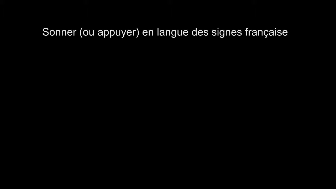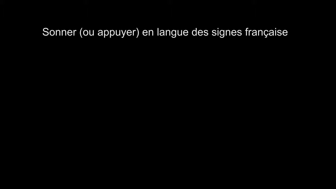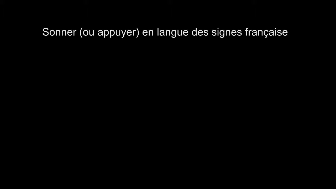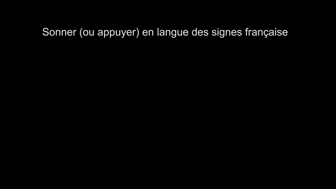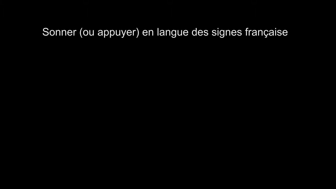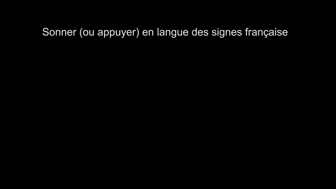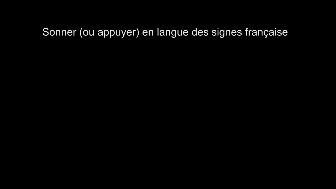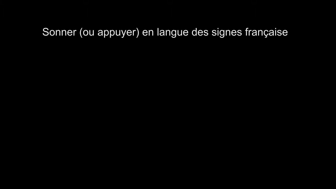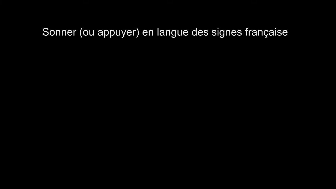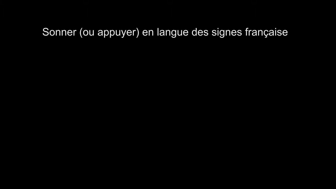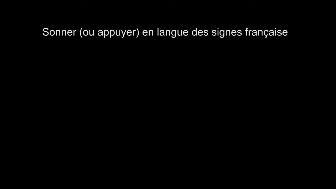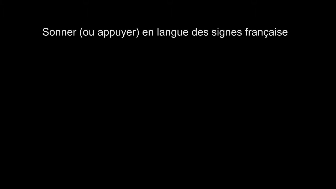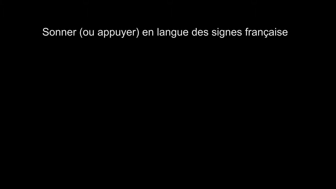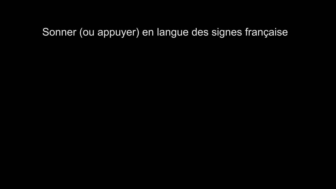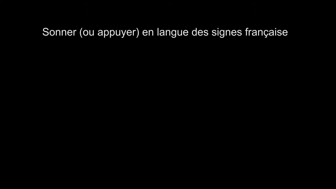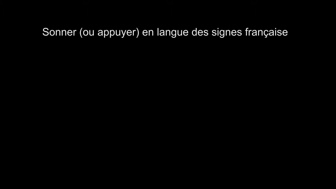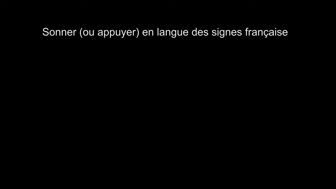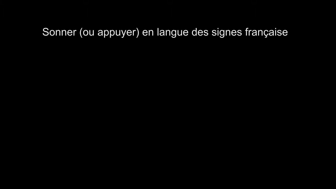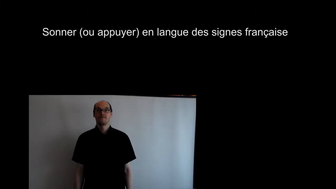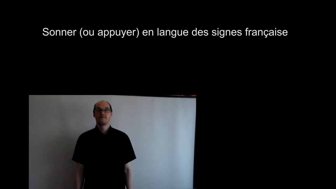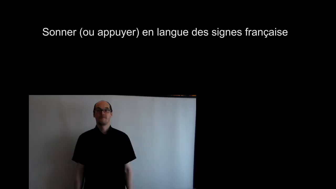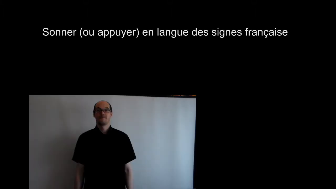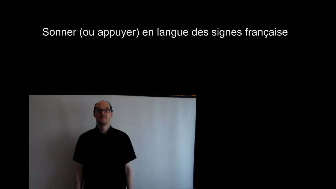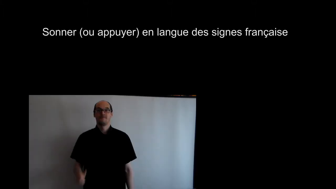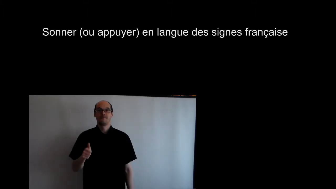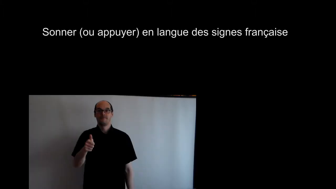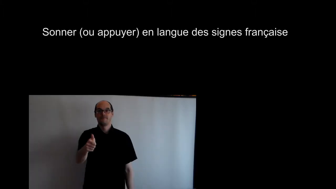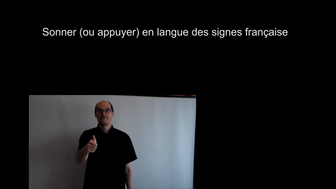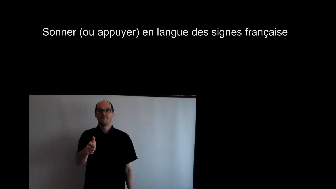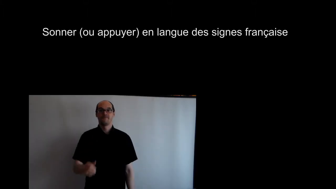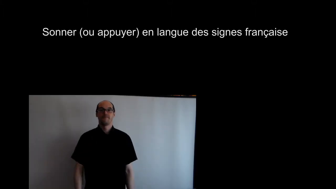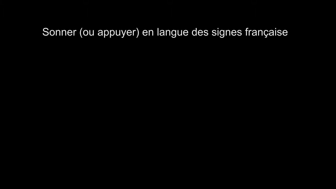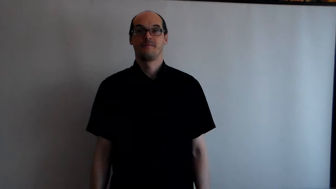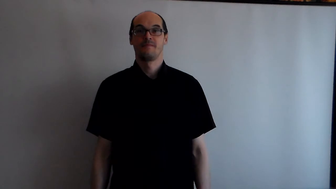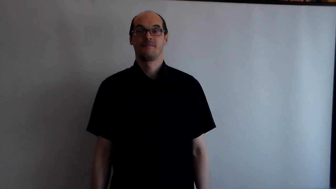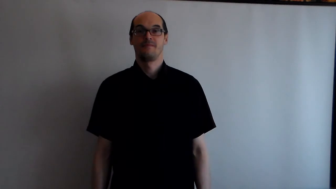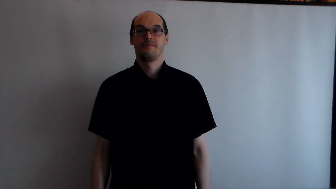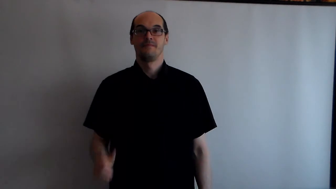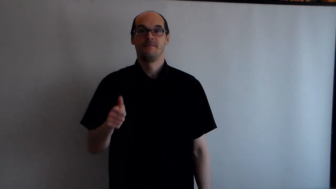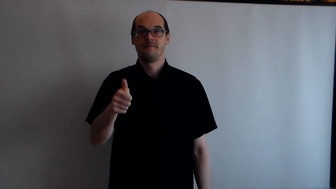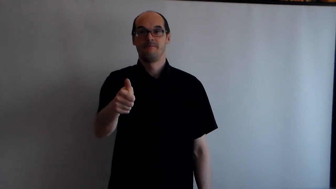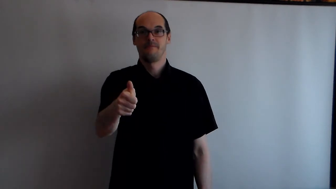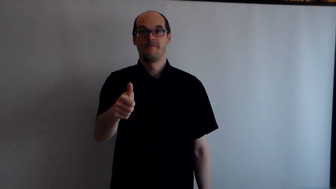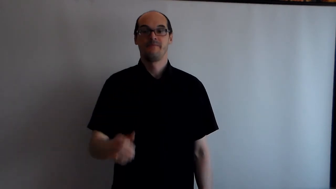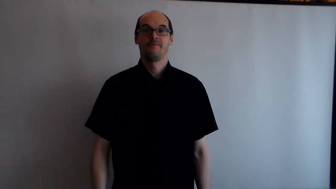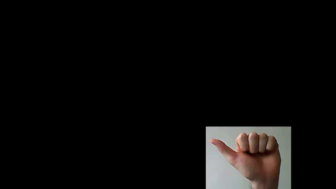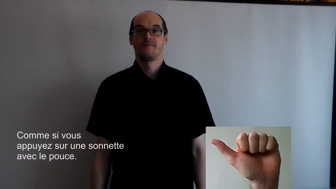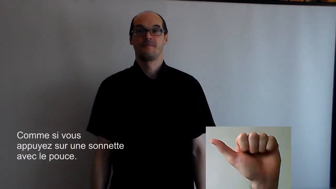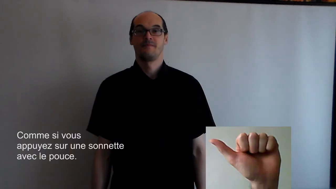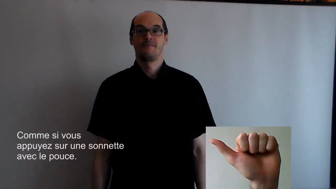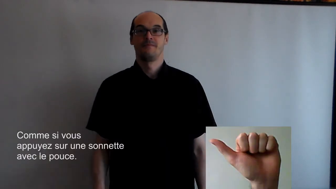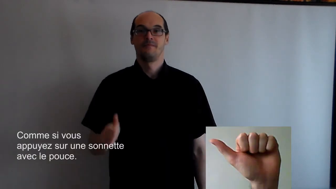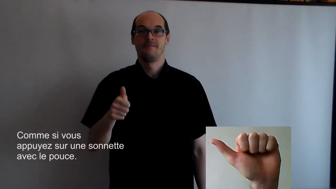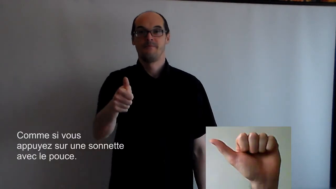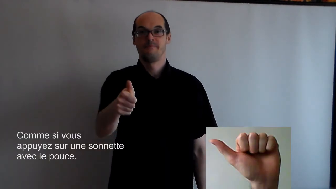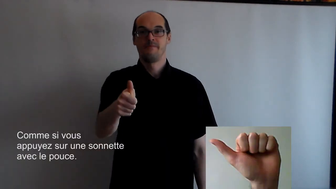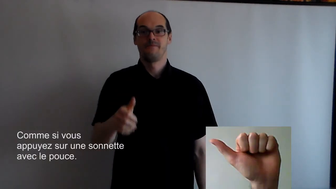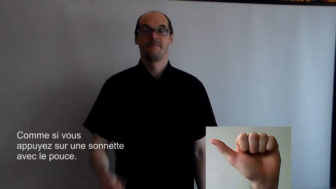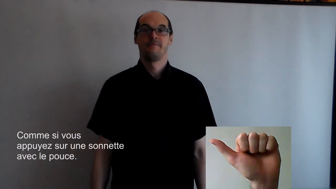Sonner